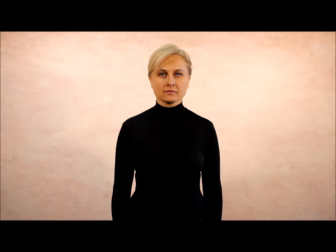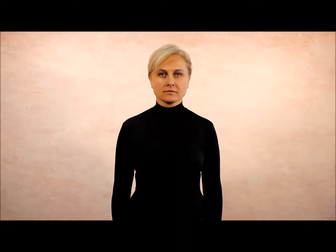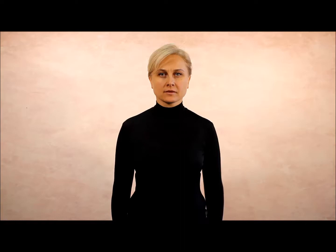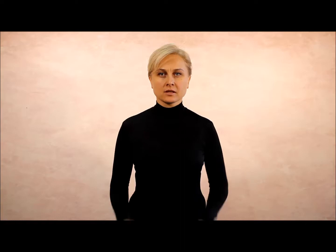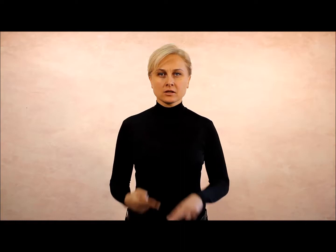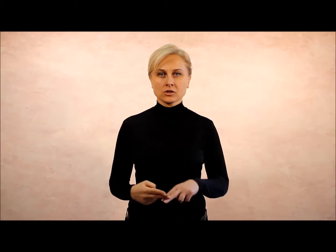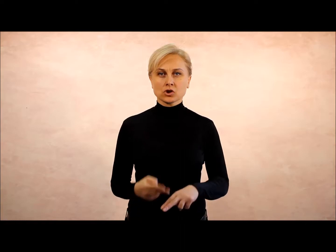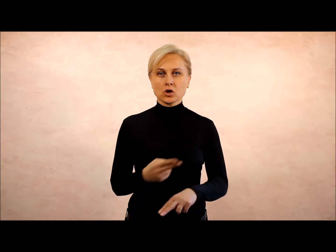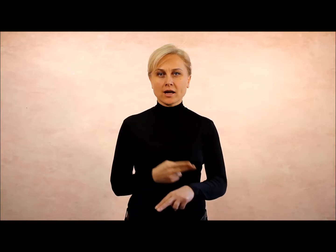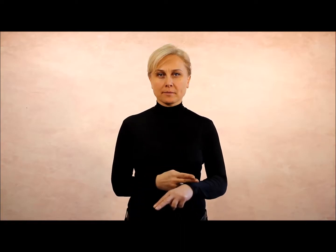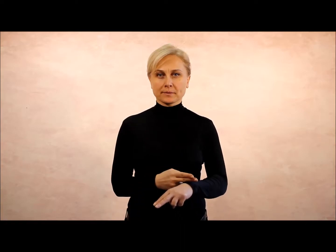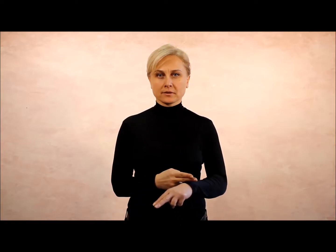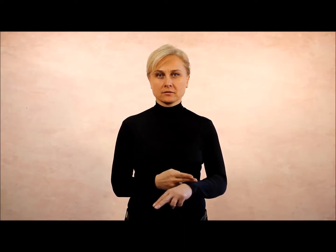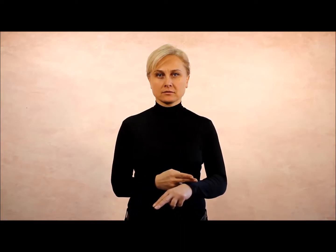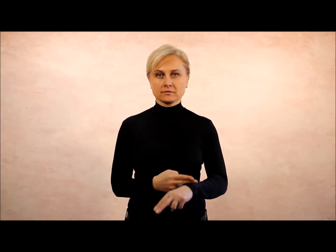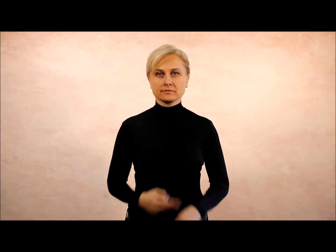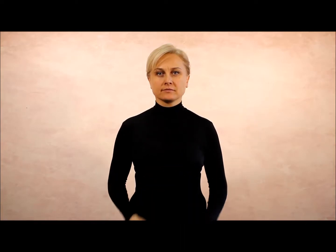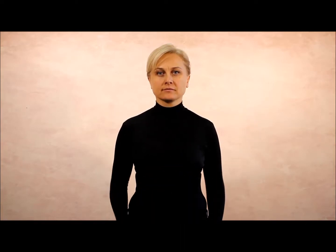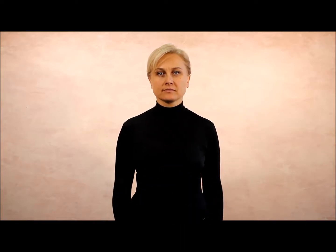Ciorapi